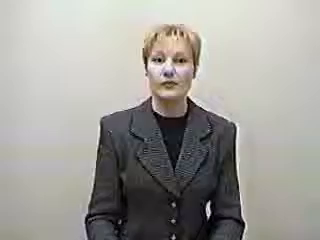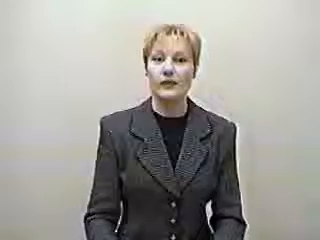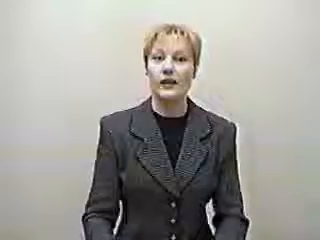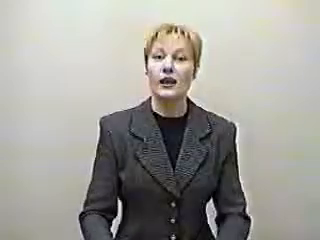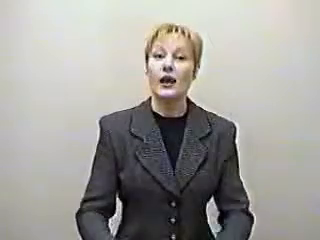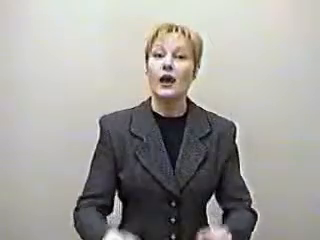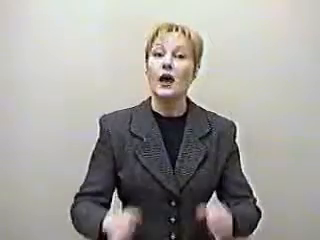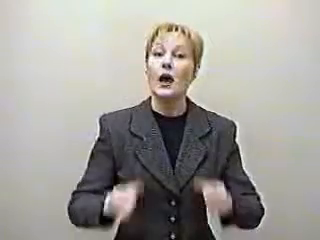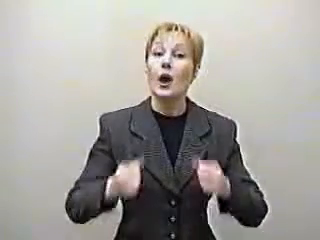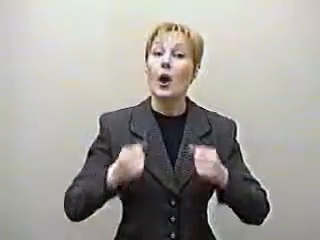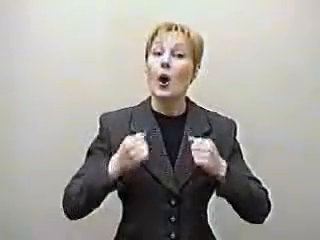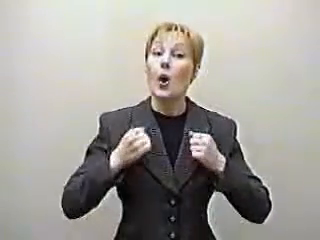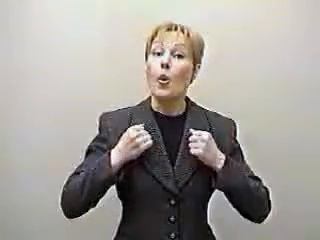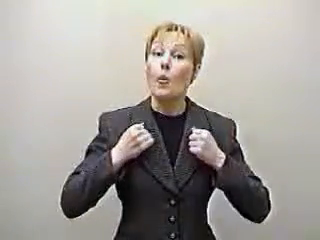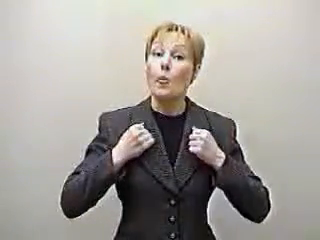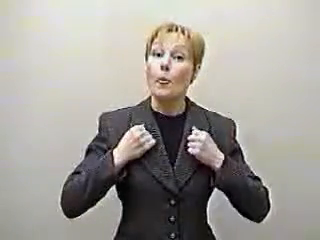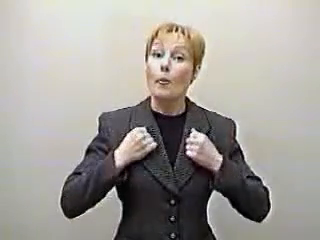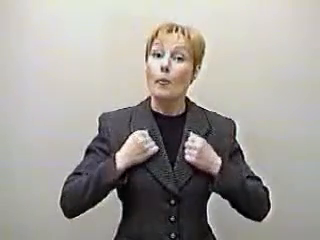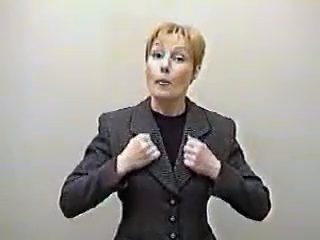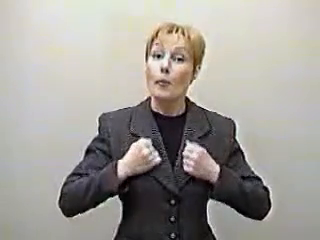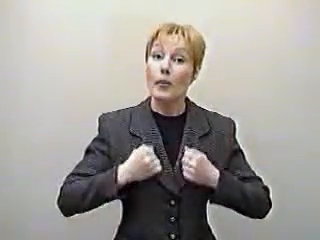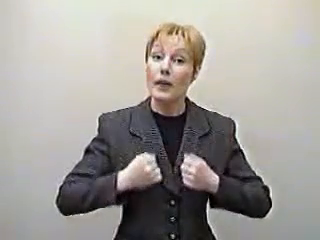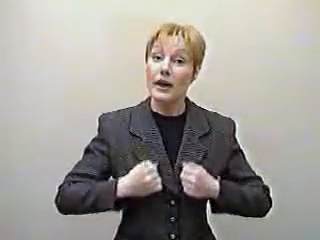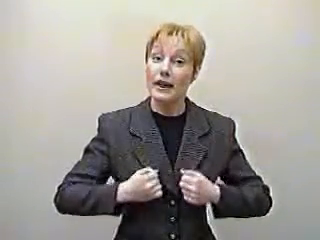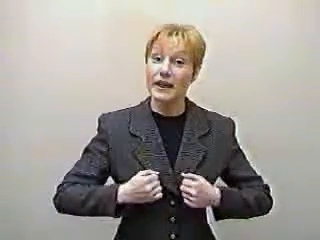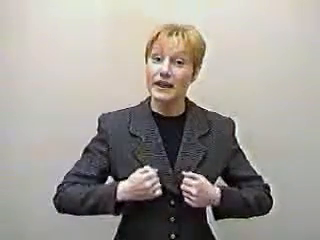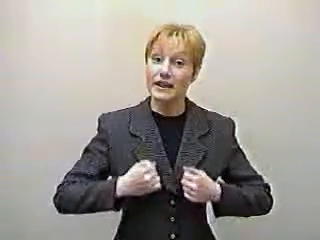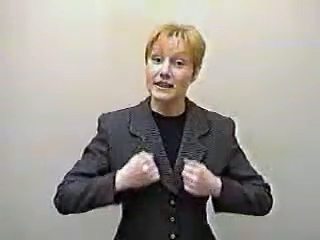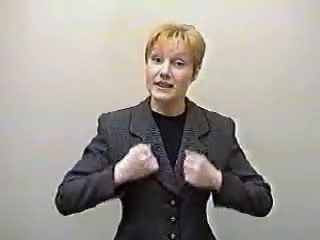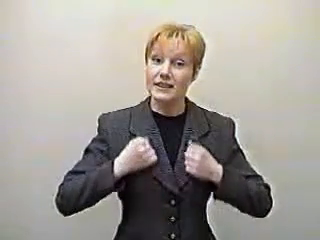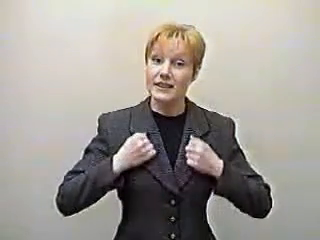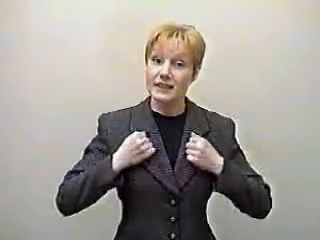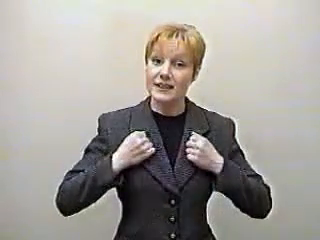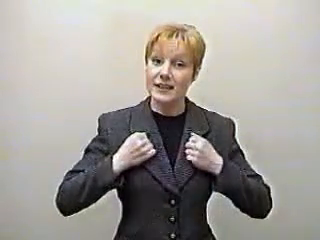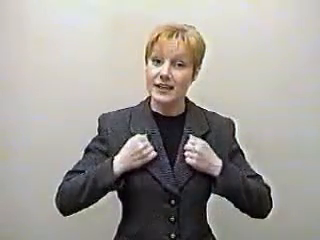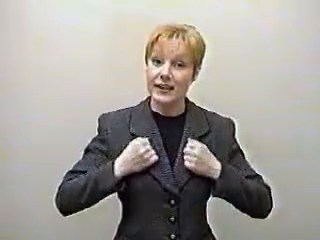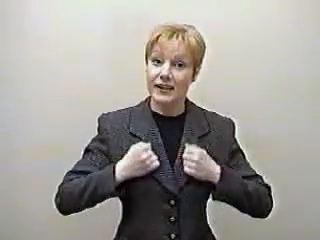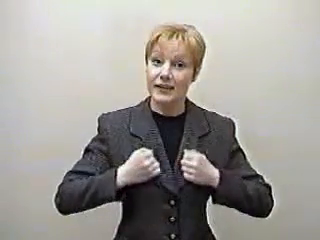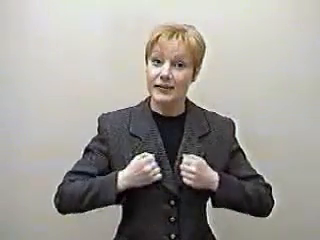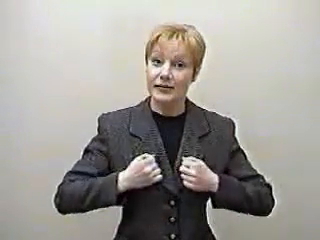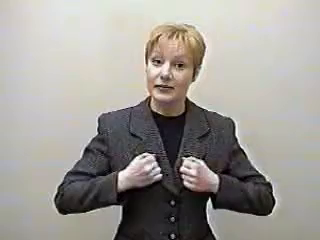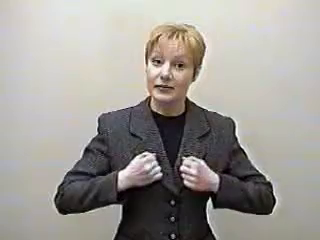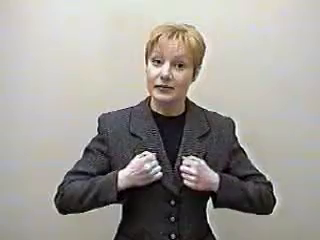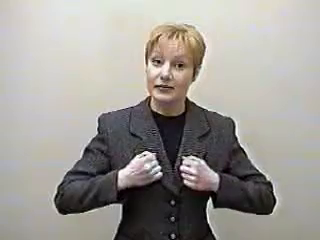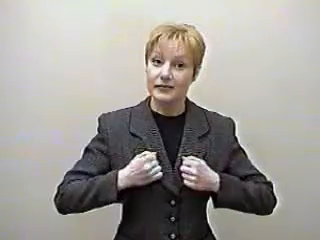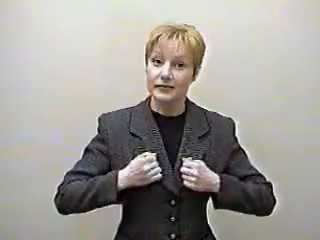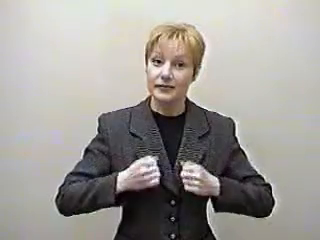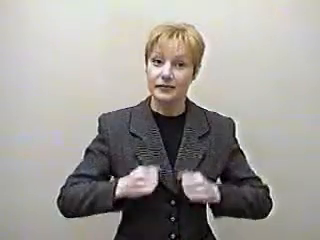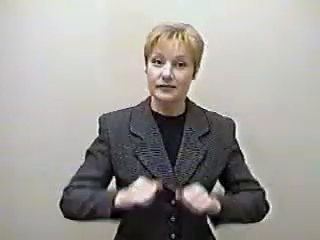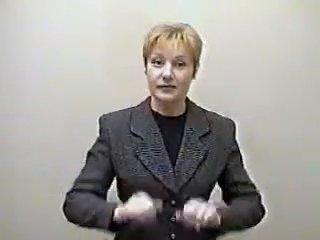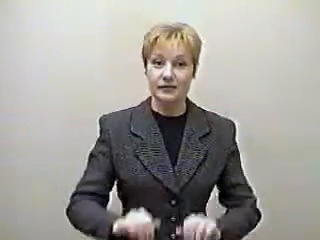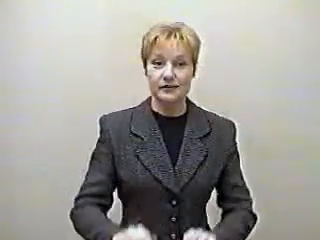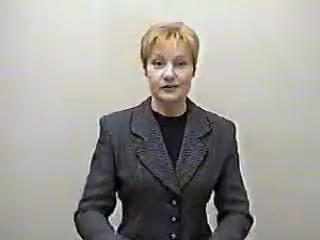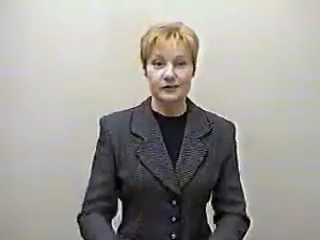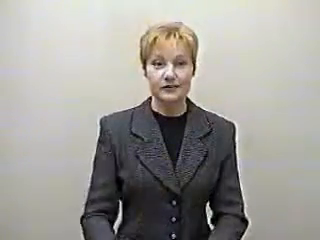мыться